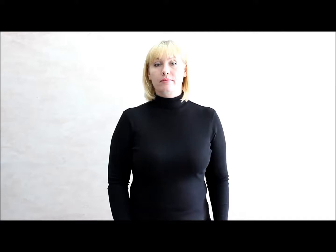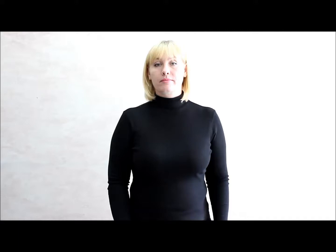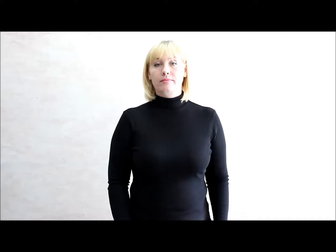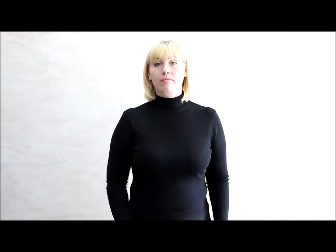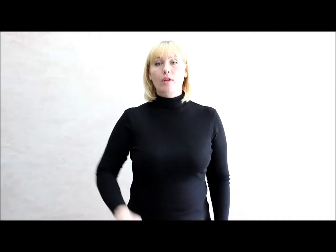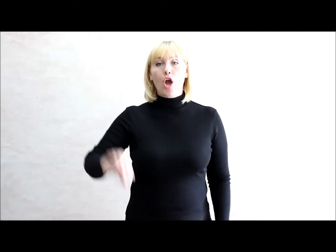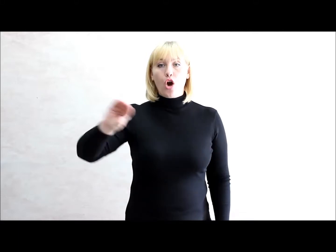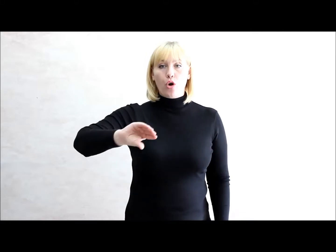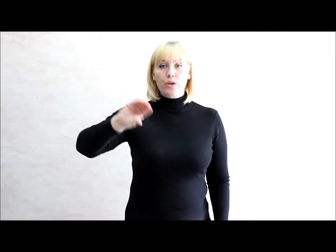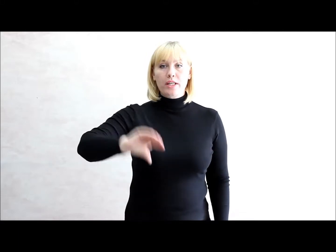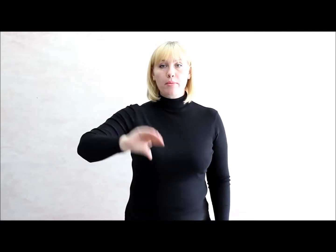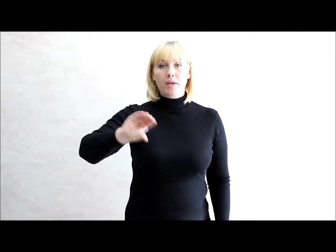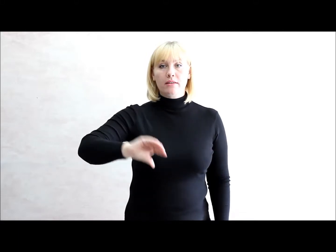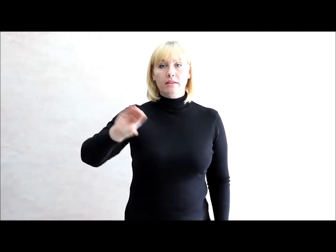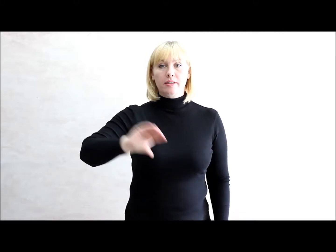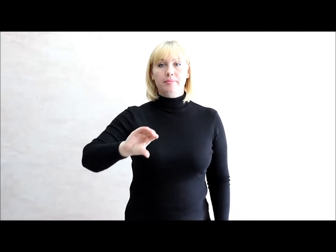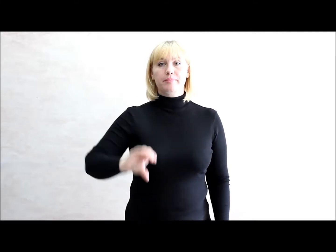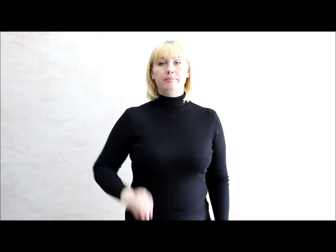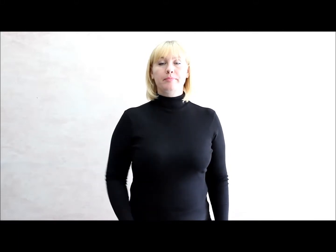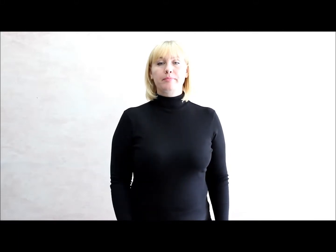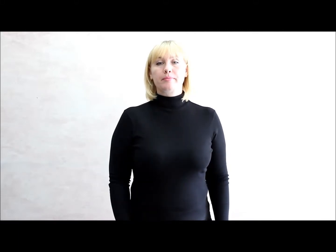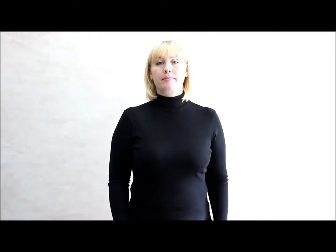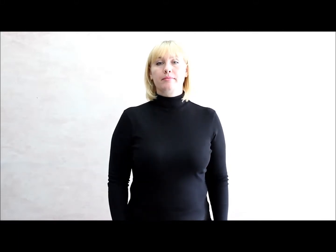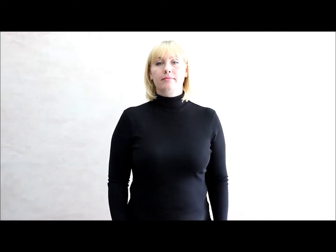Condiment